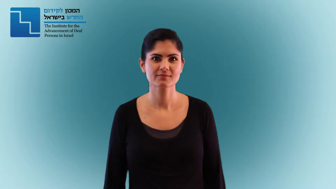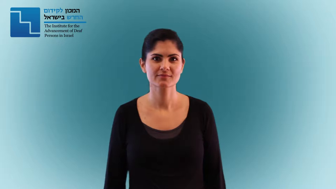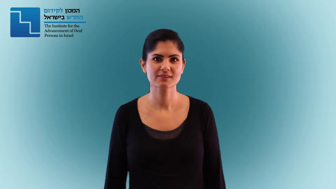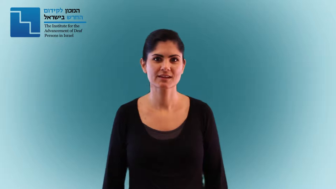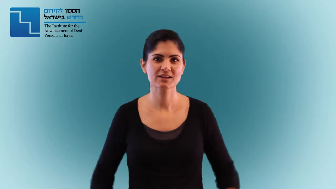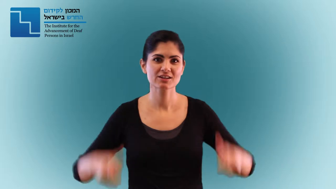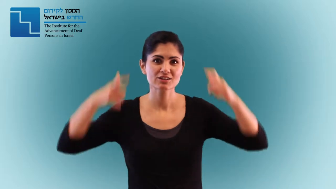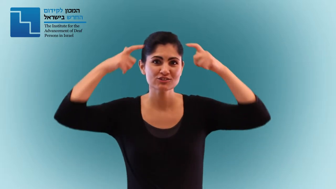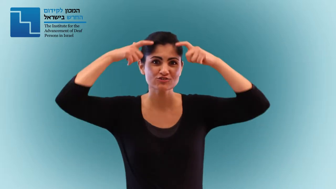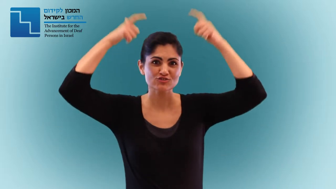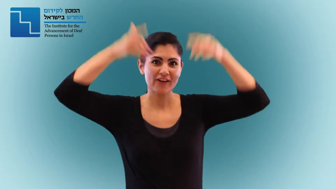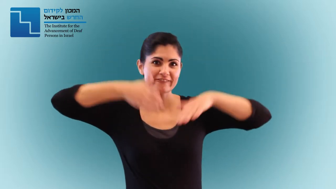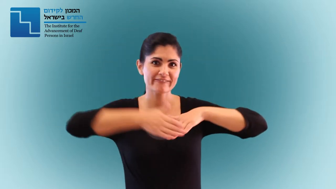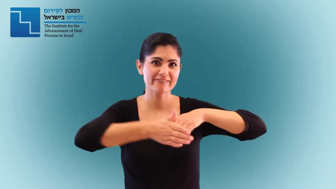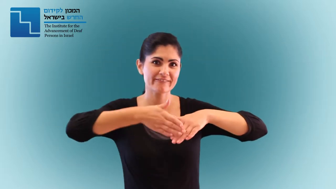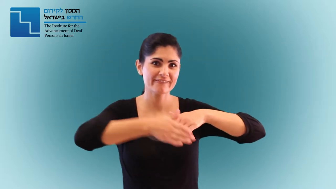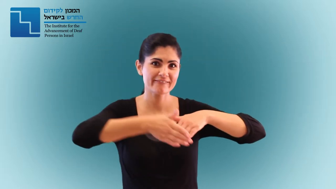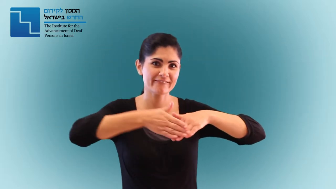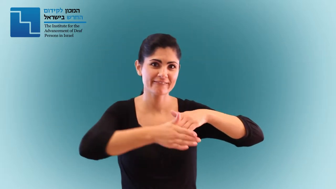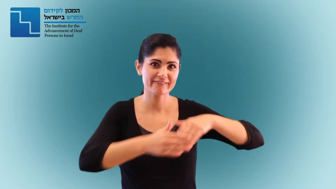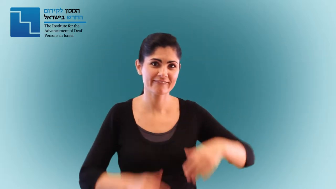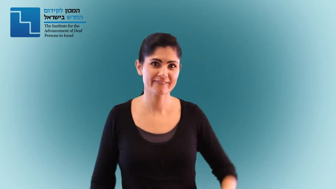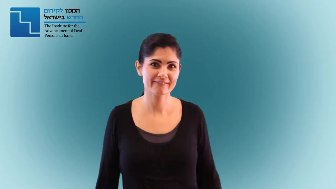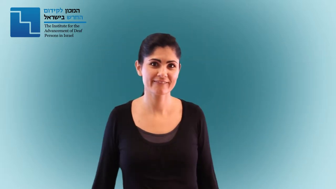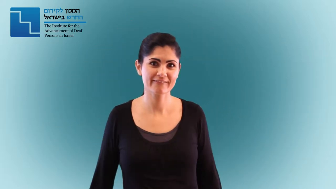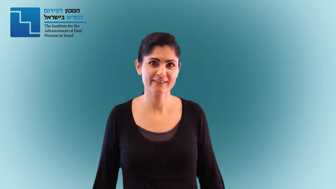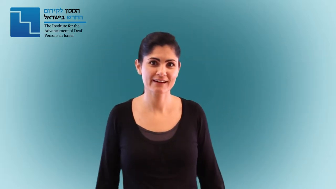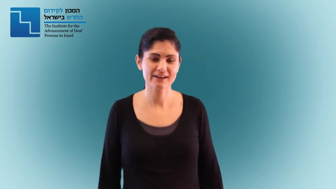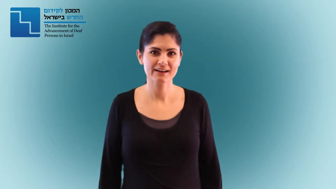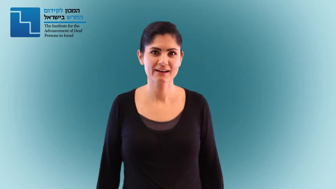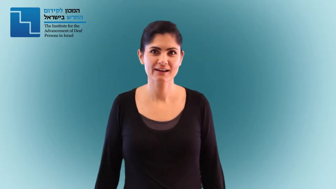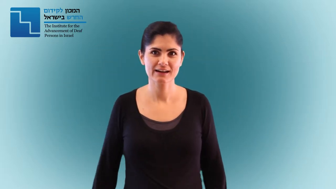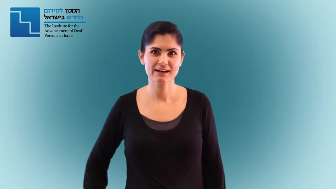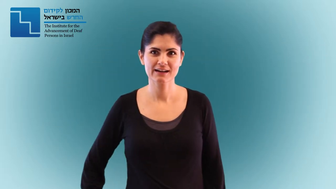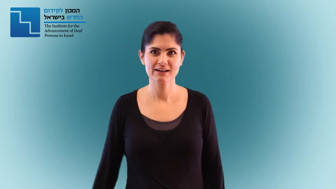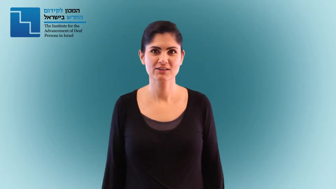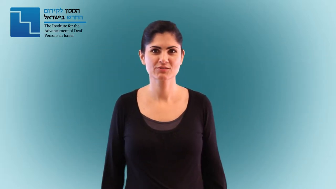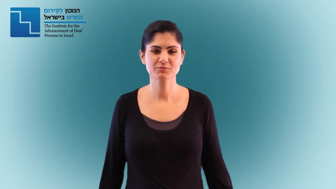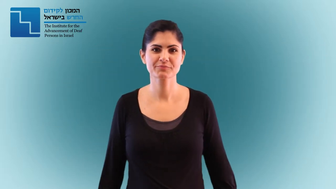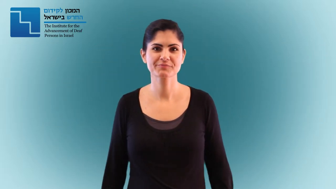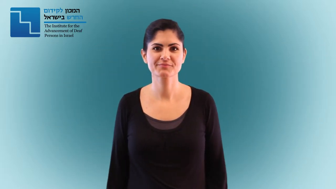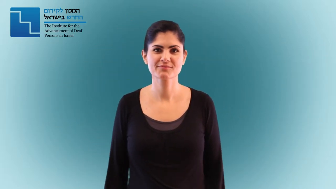שף